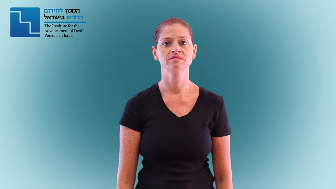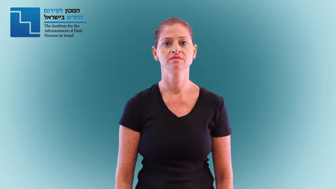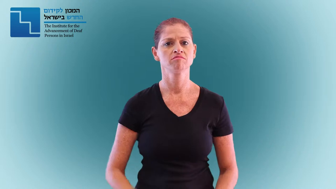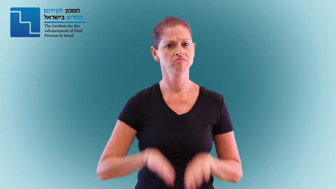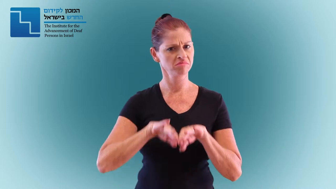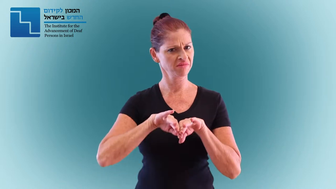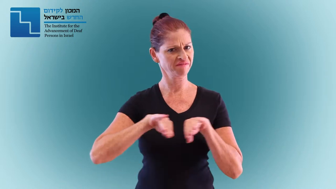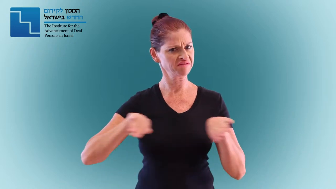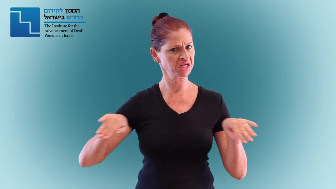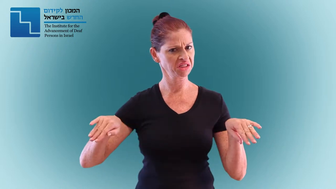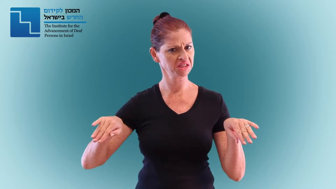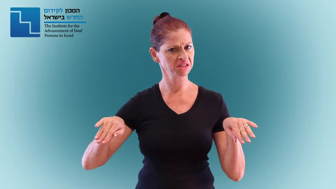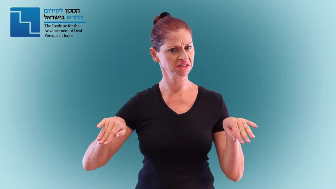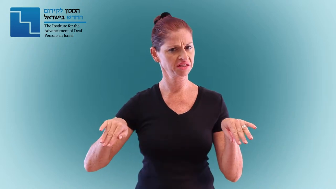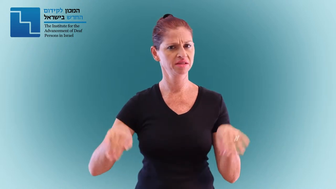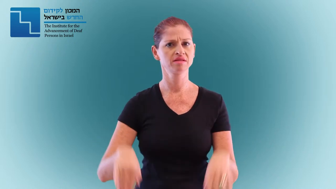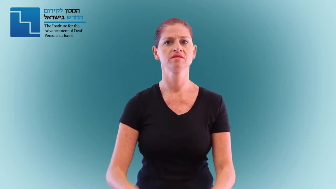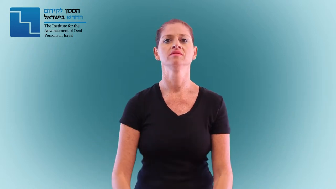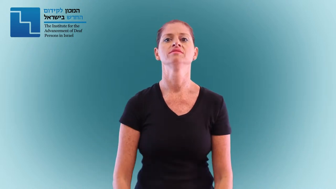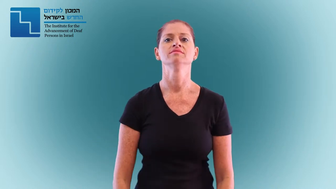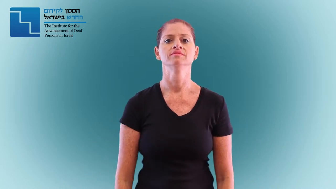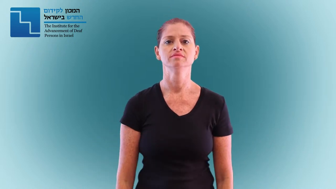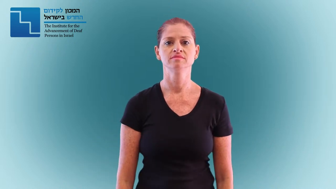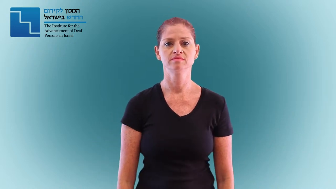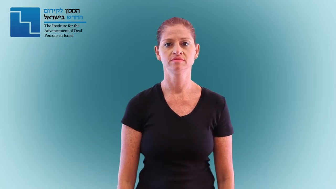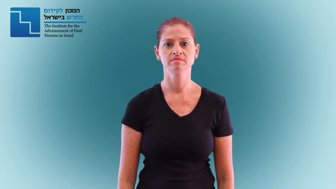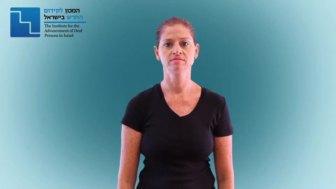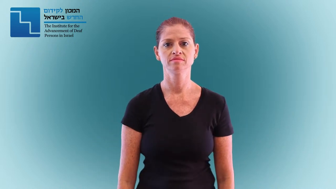להפריד